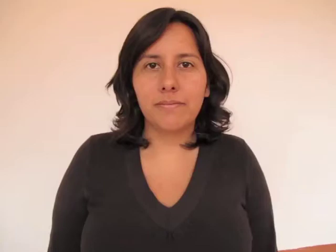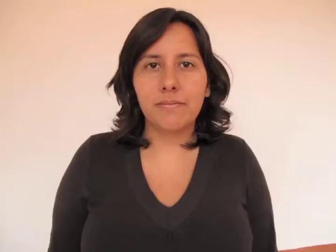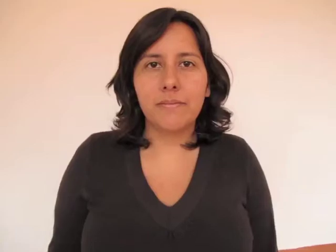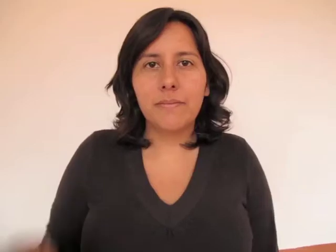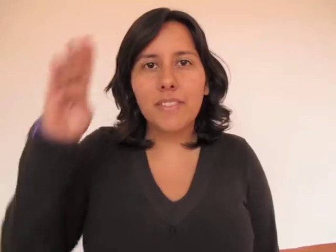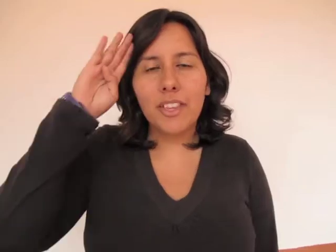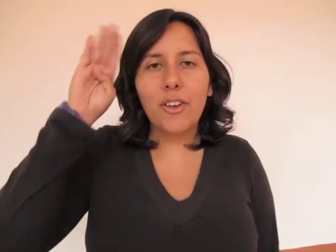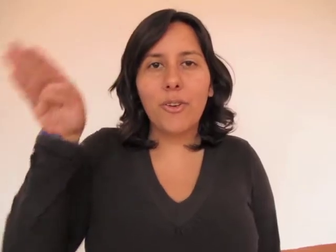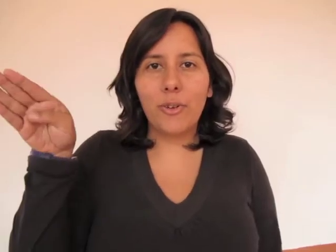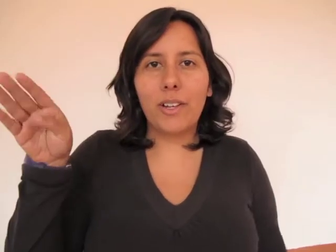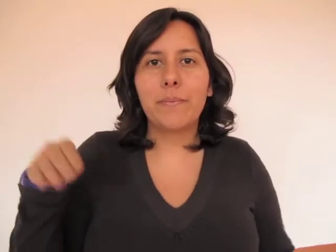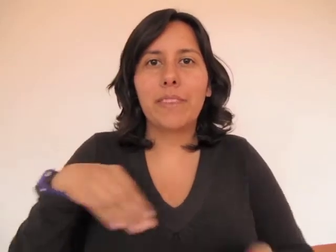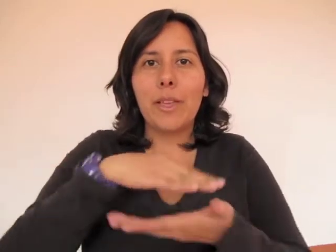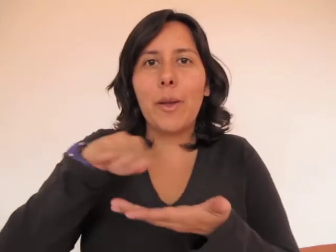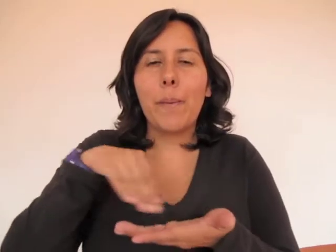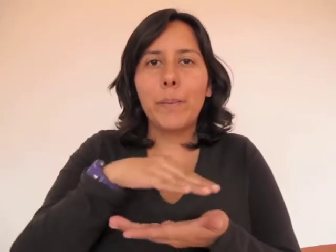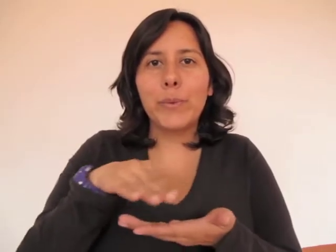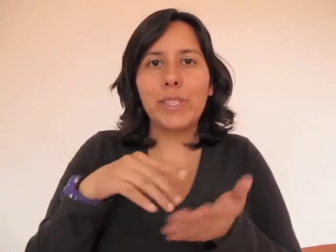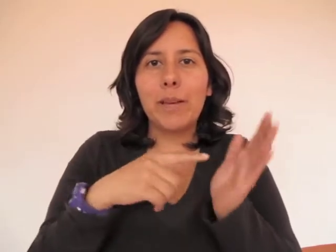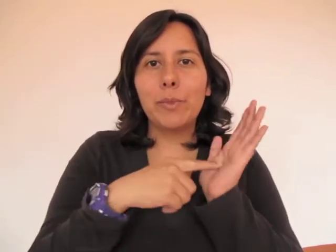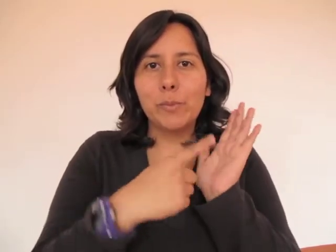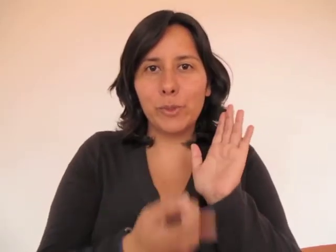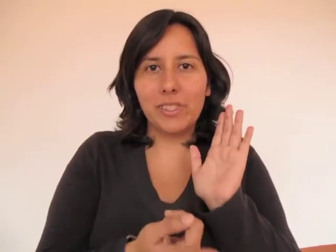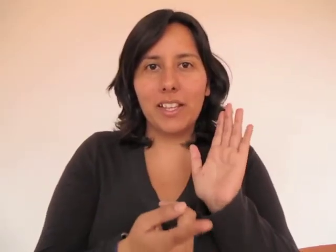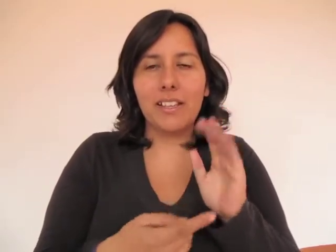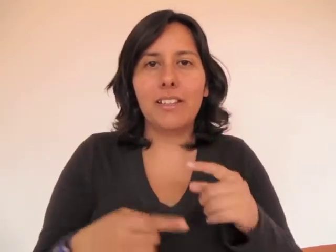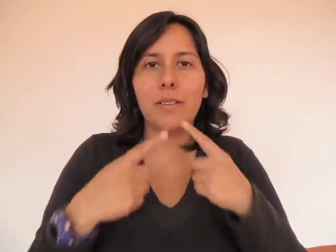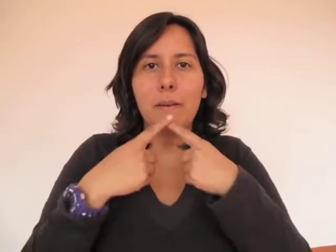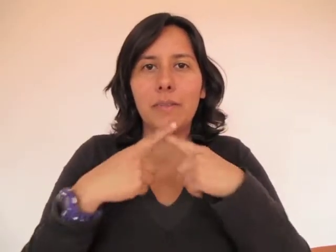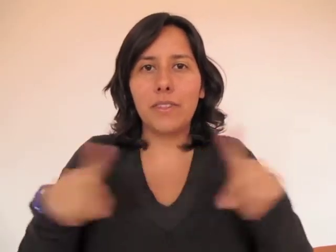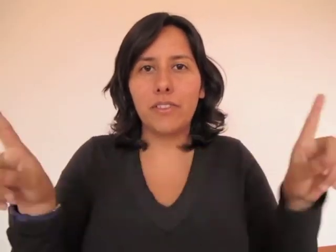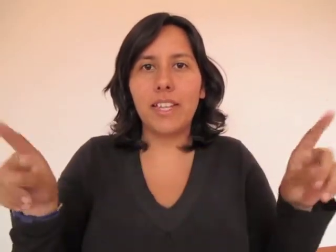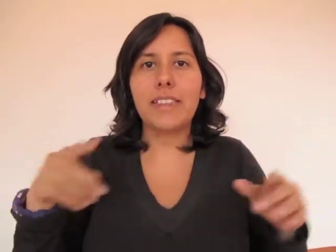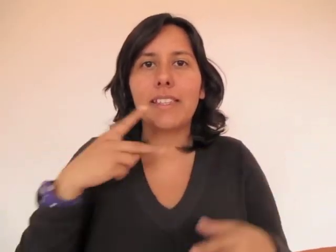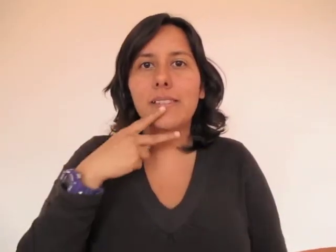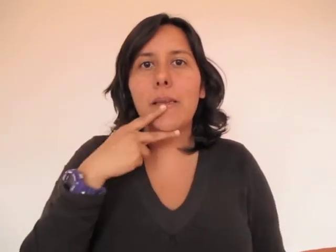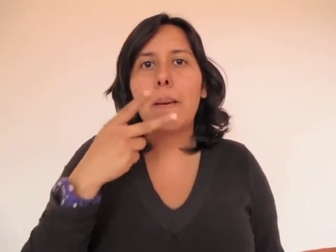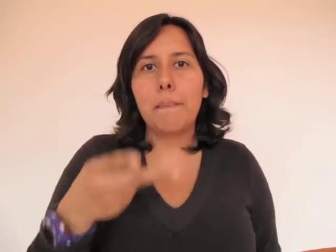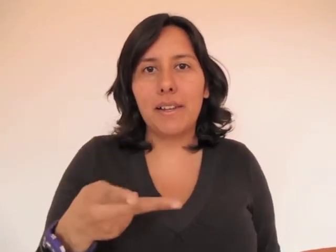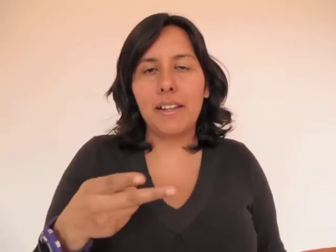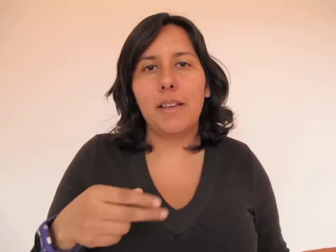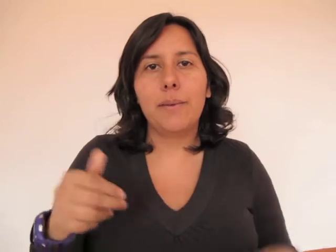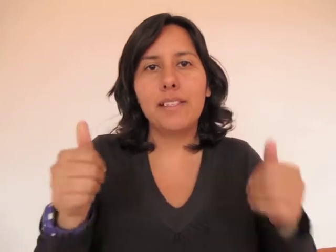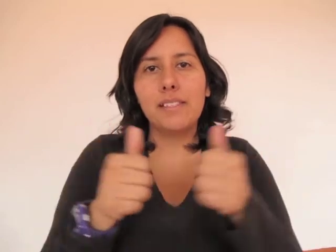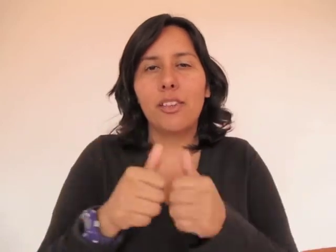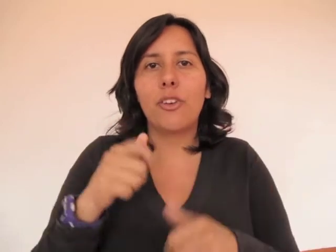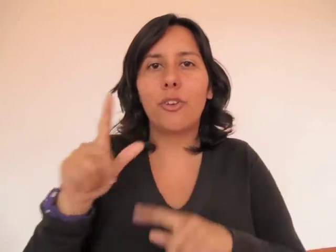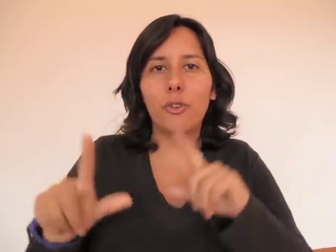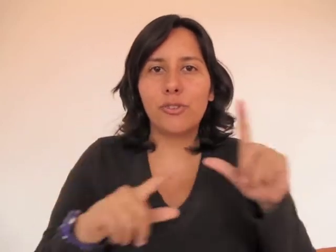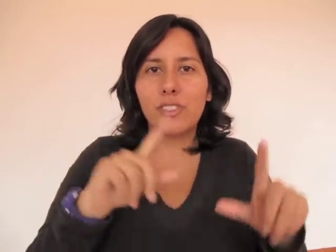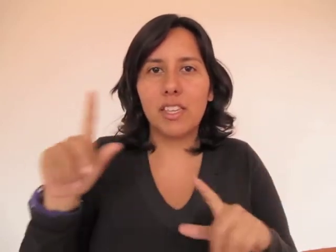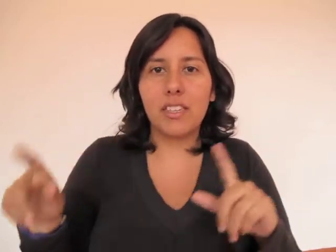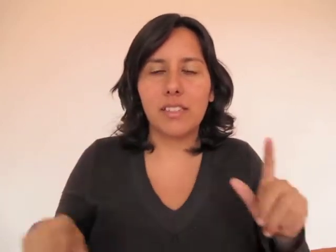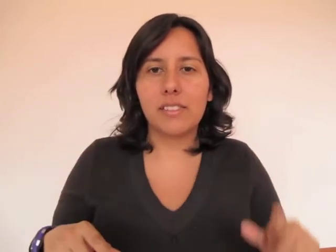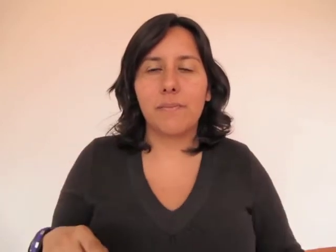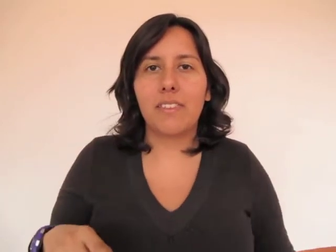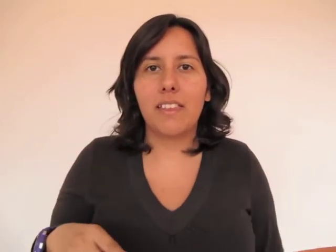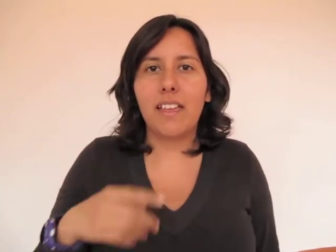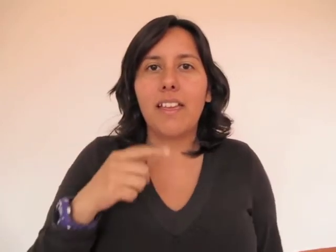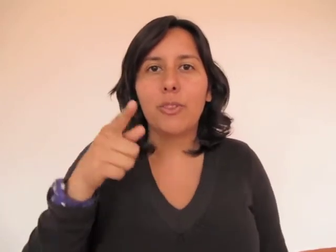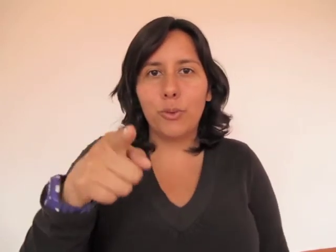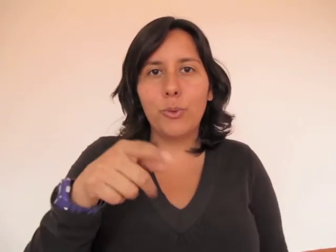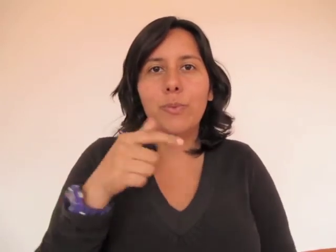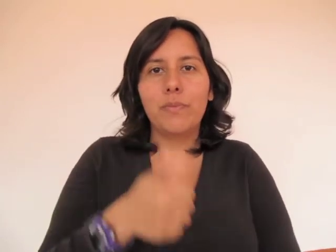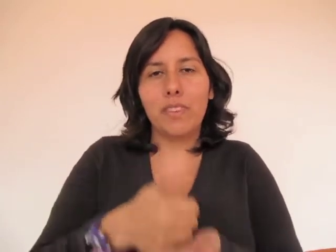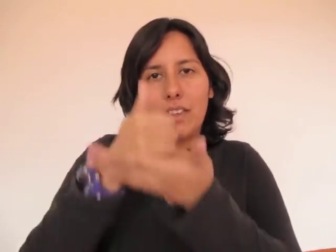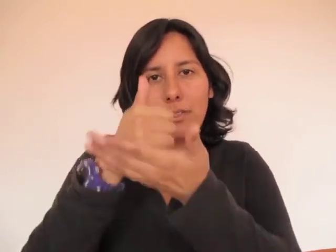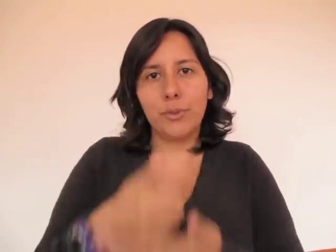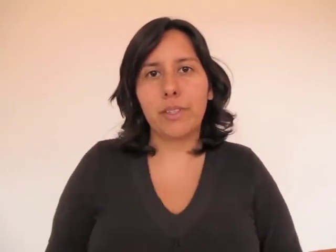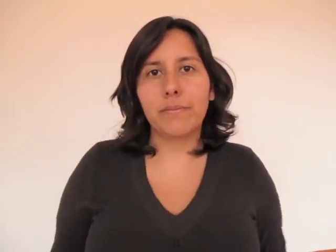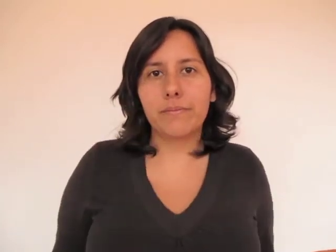tu ayuda